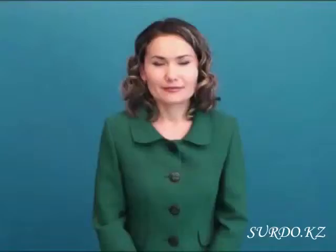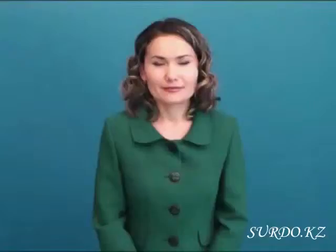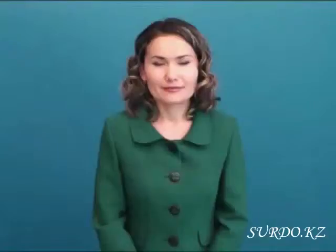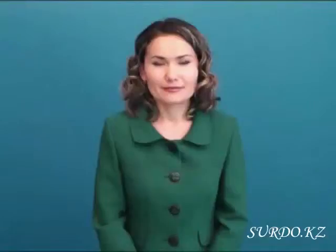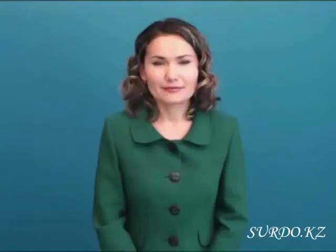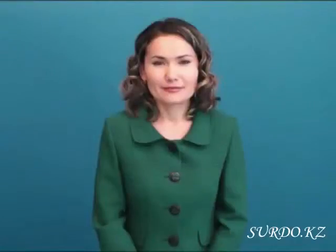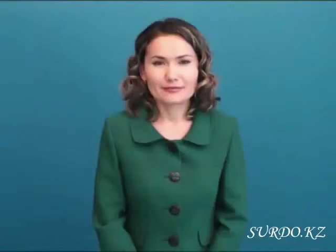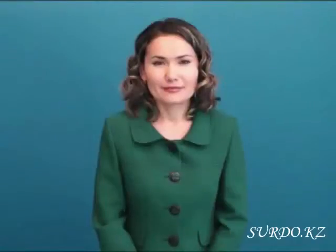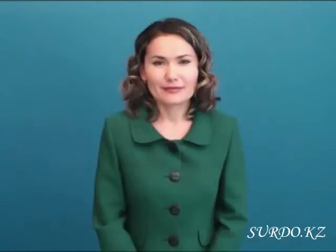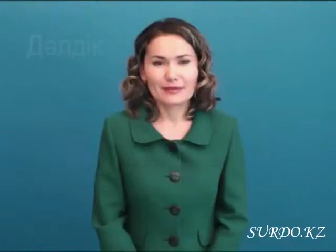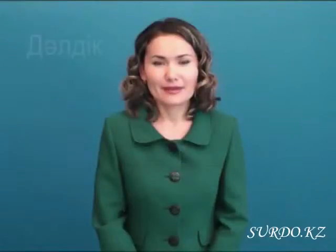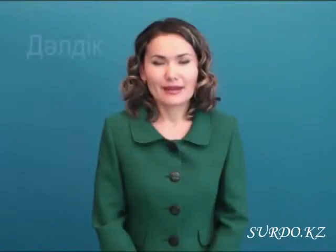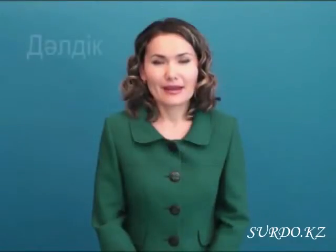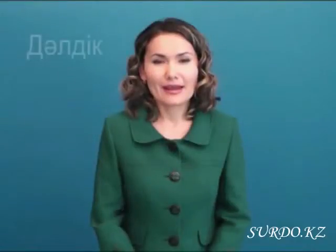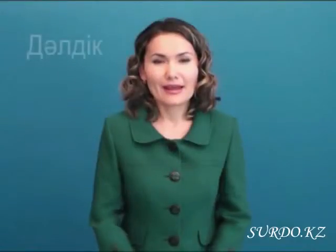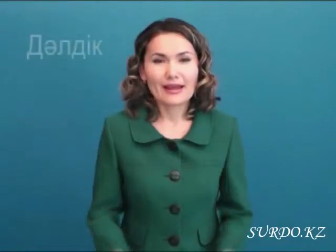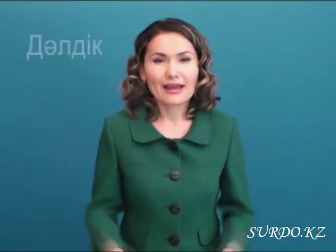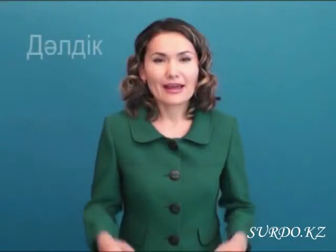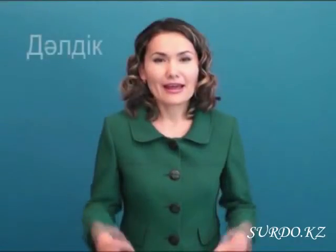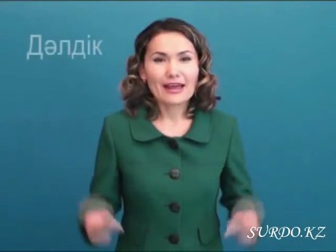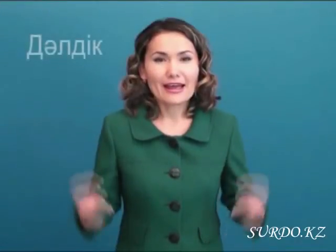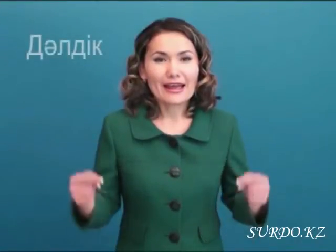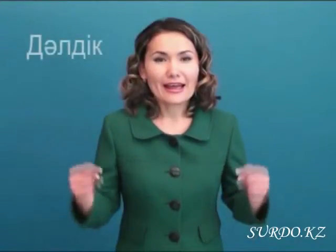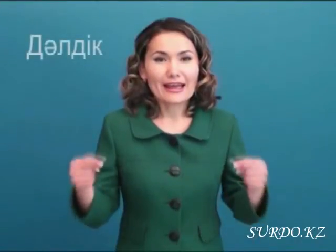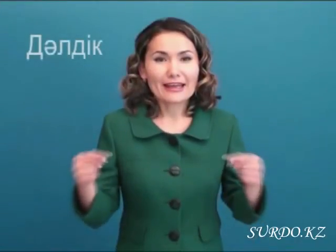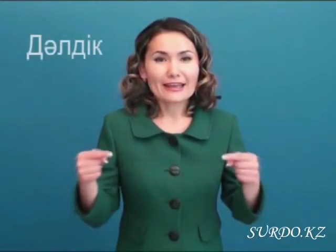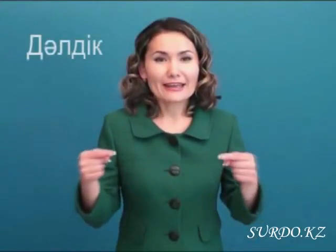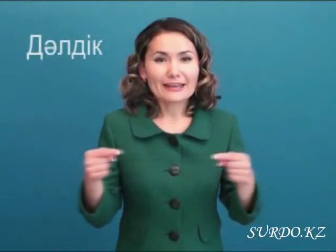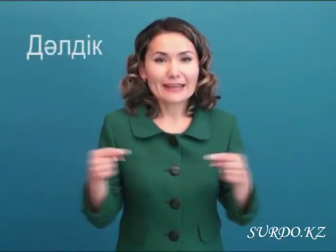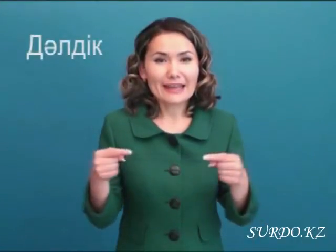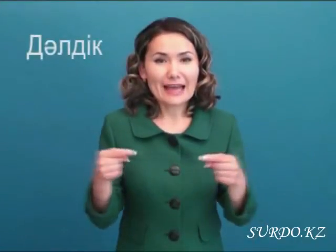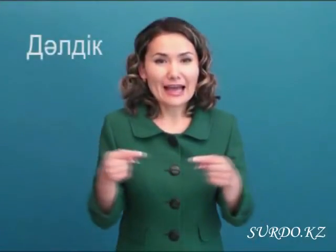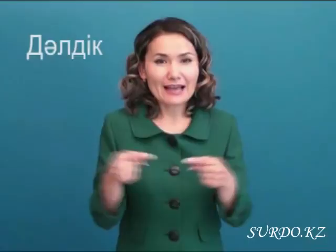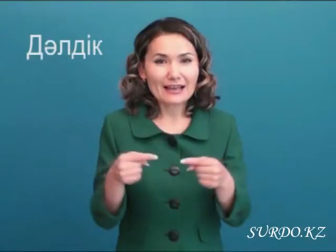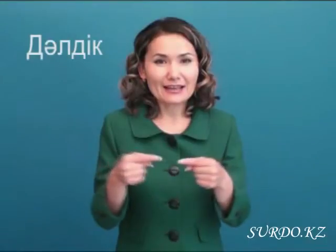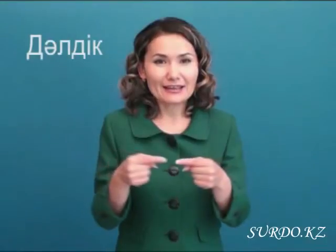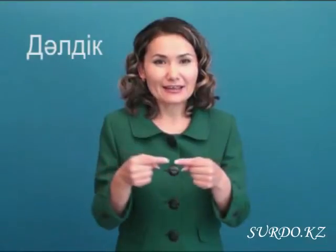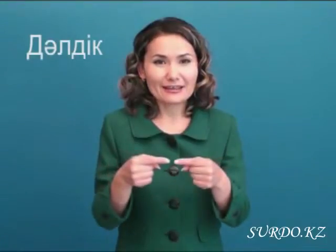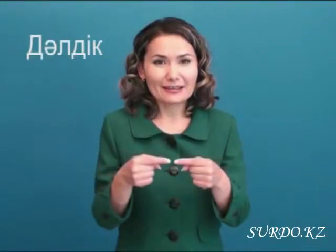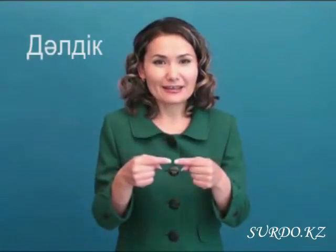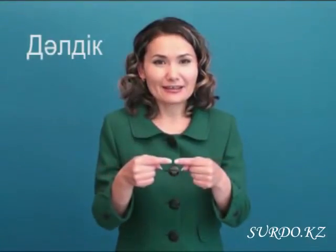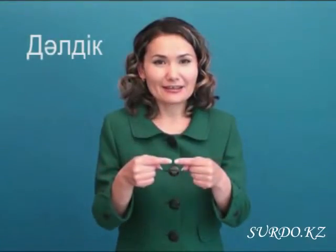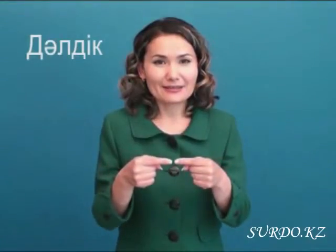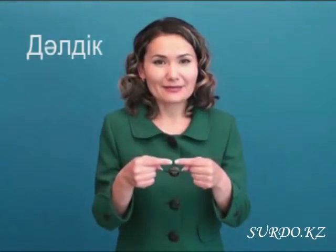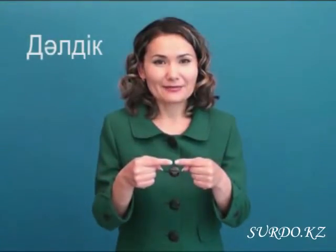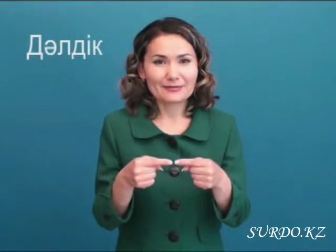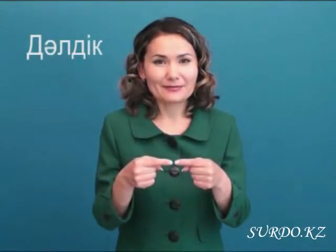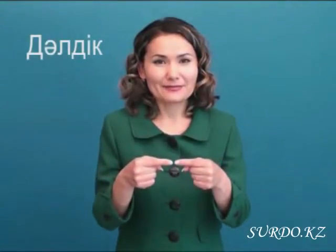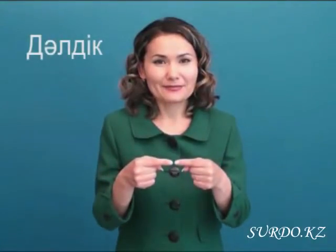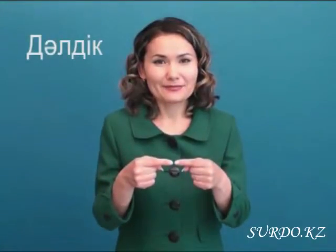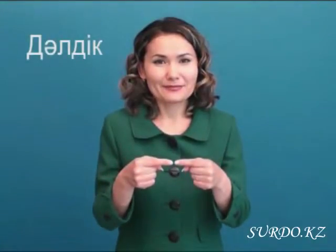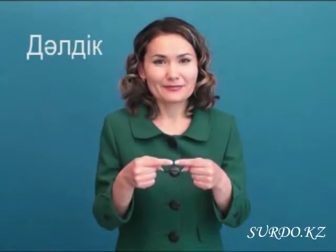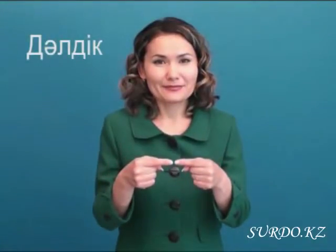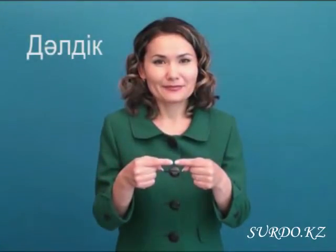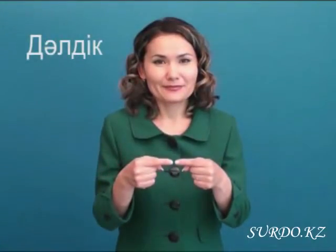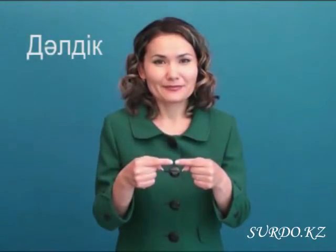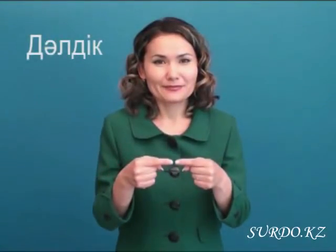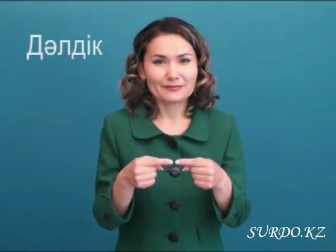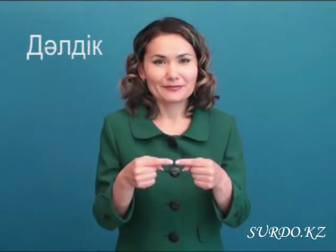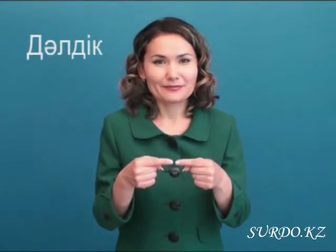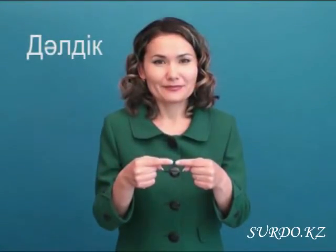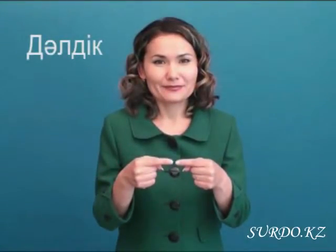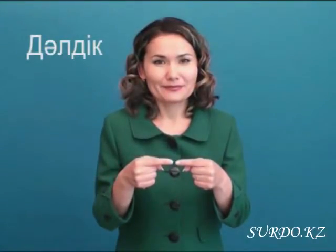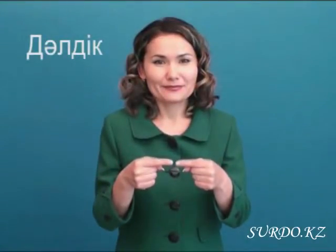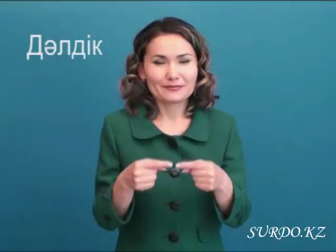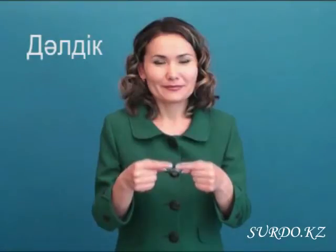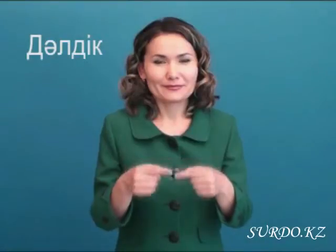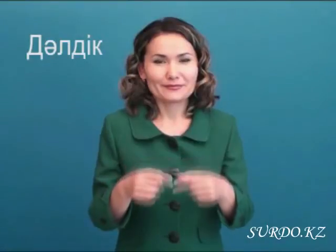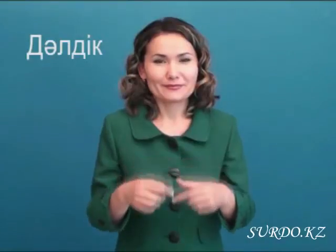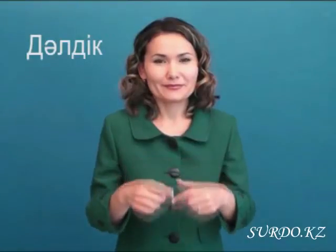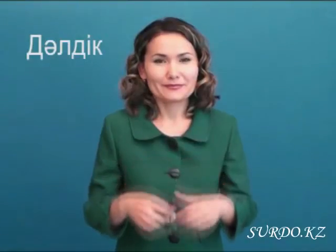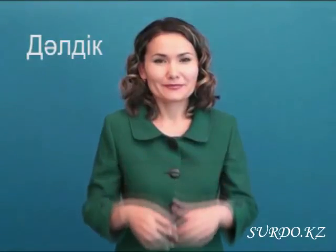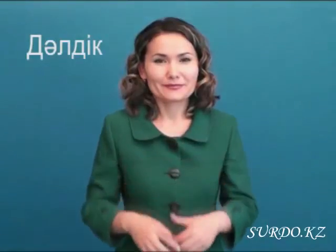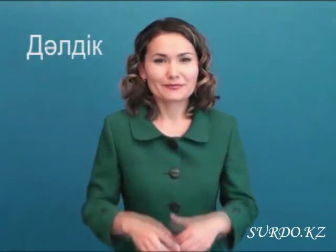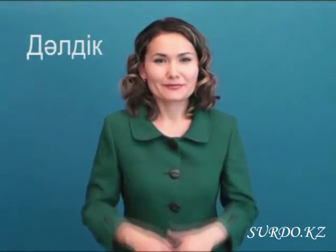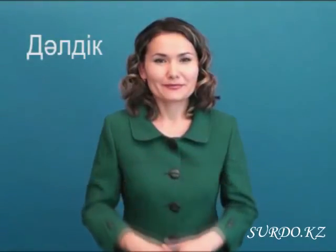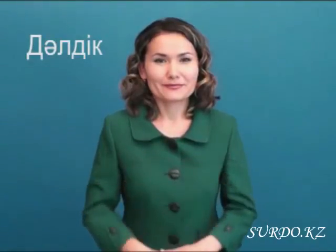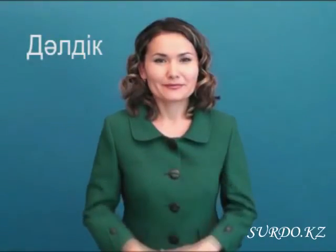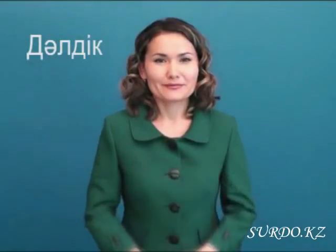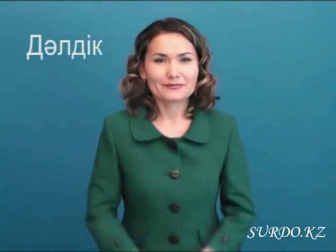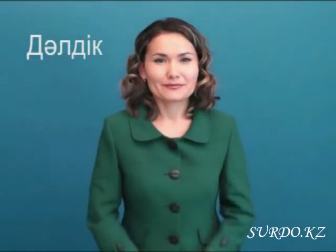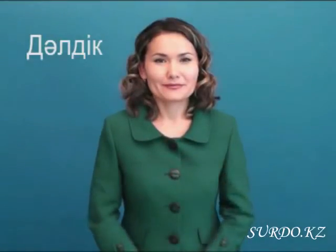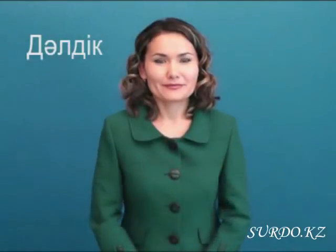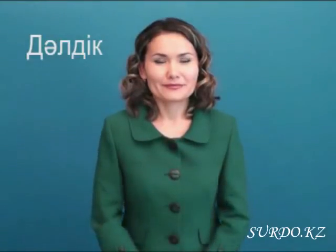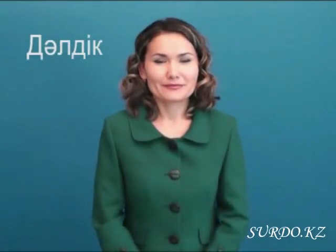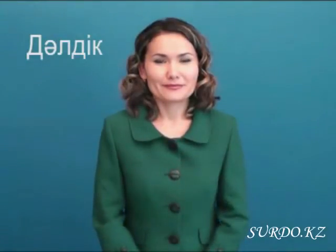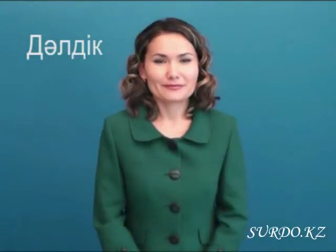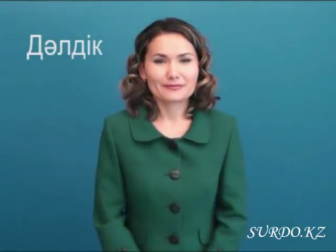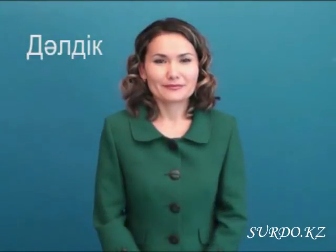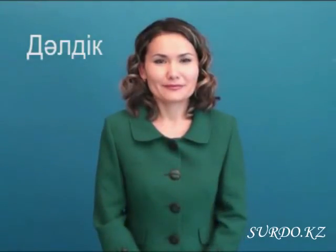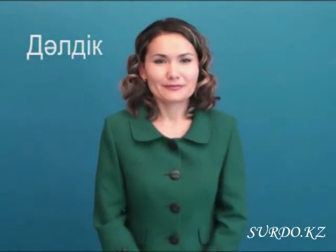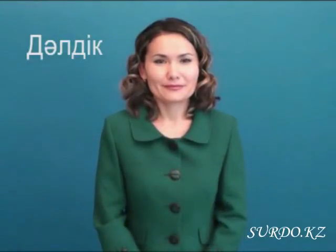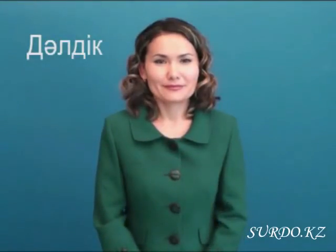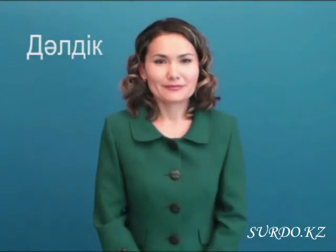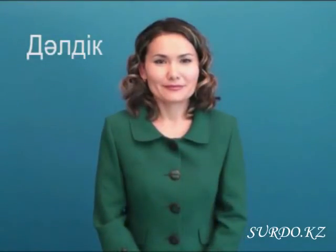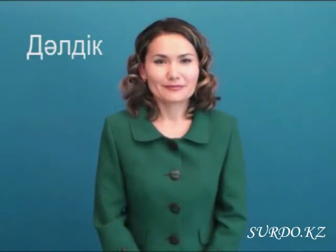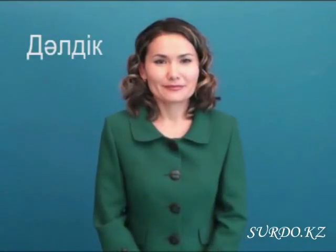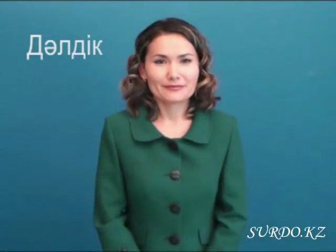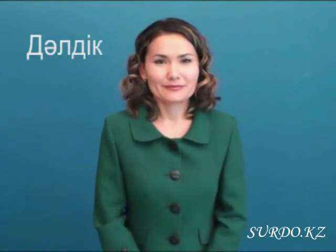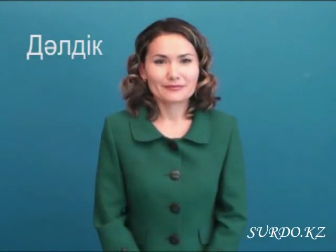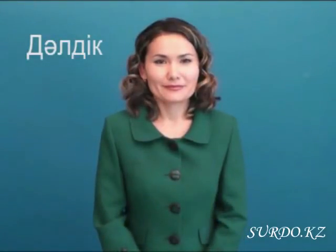Дәлдік